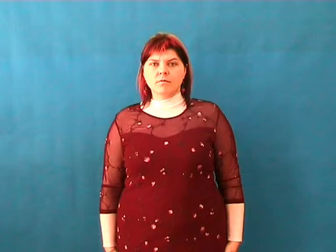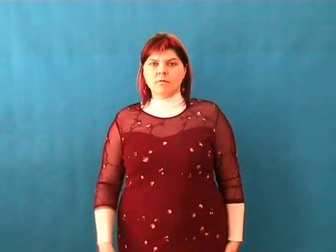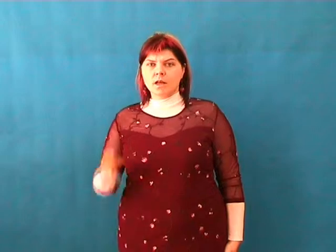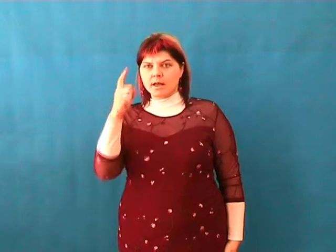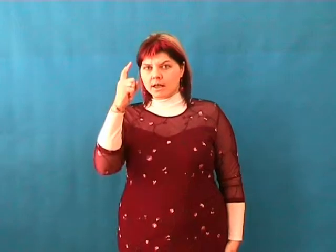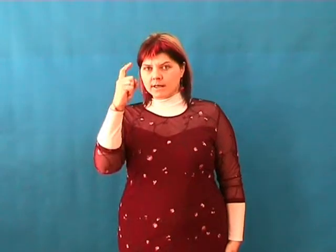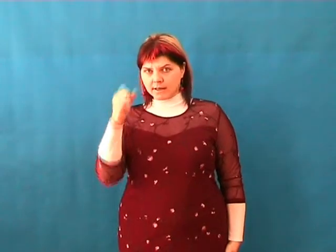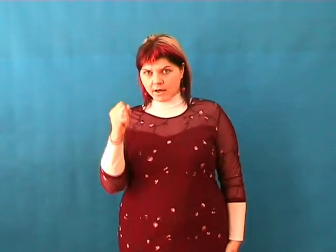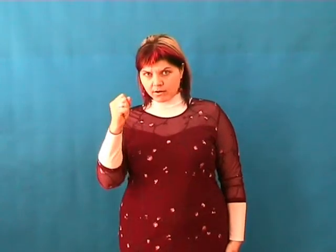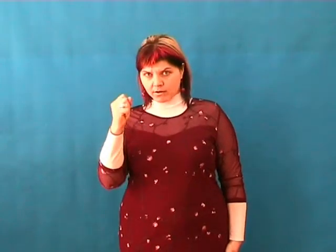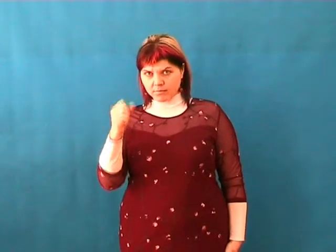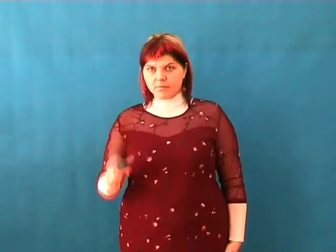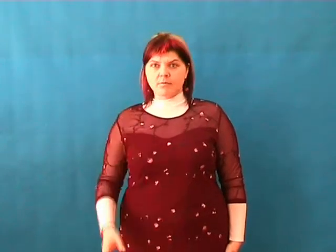start